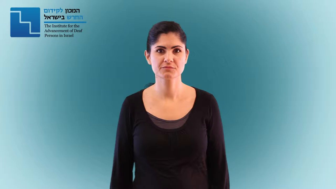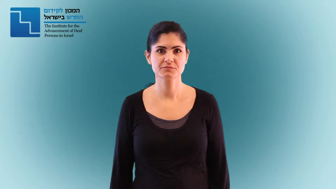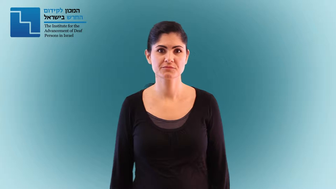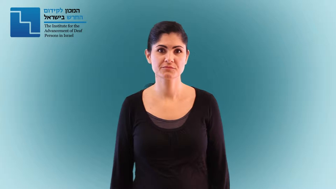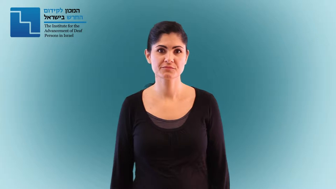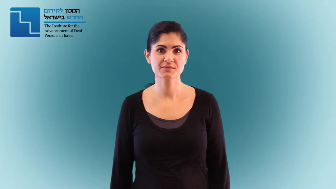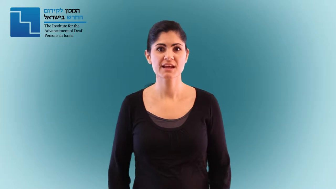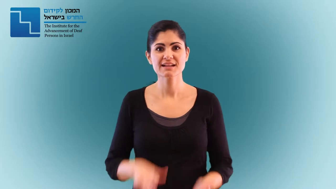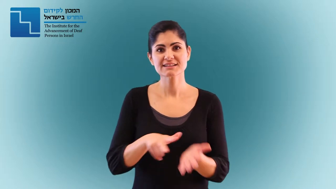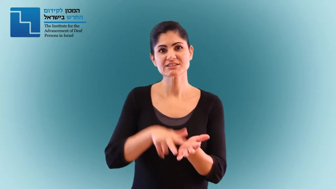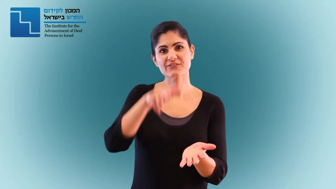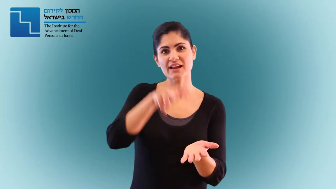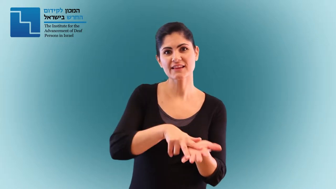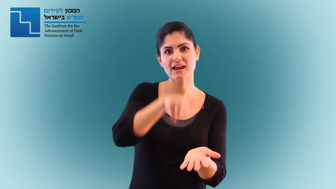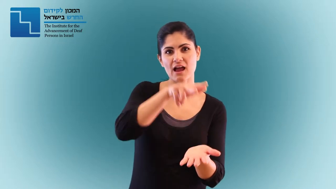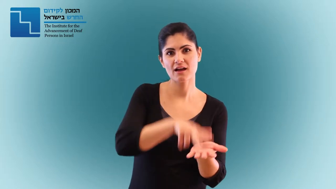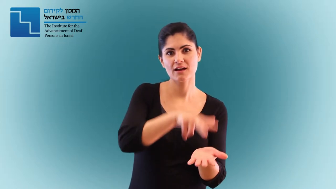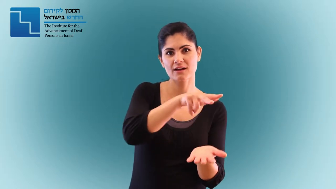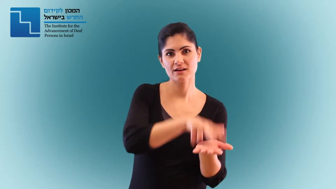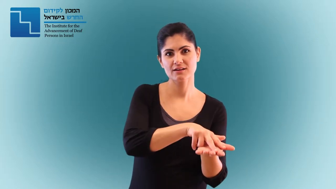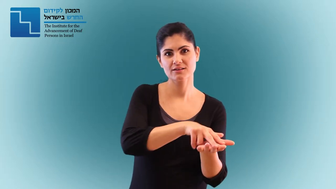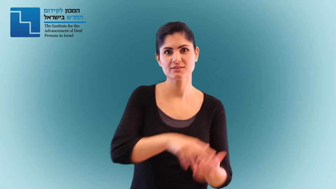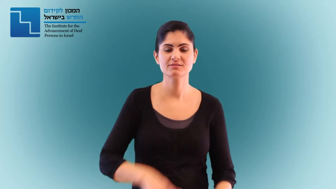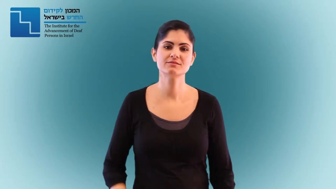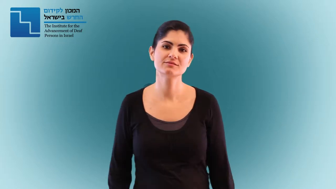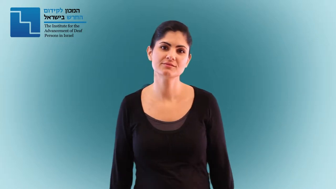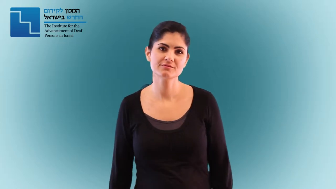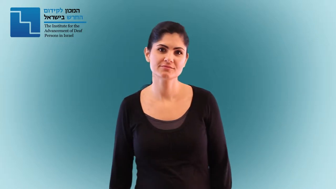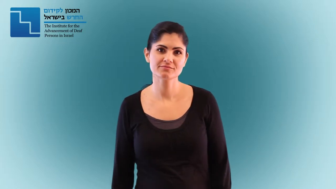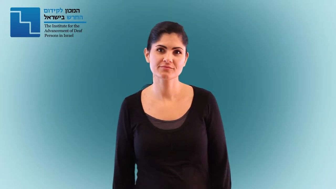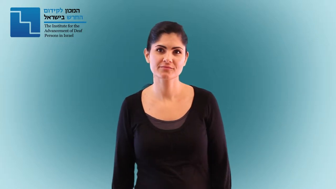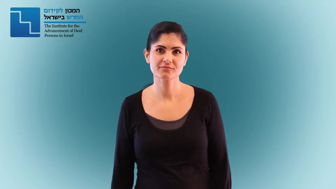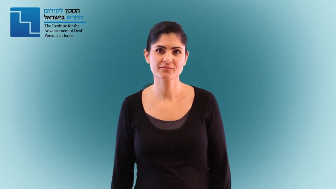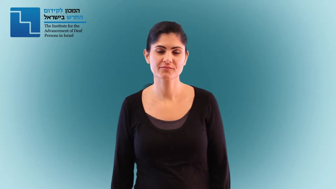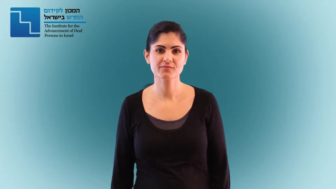צפרדע